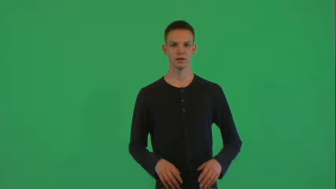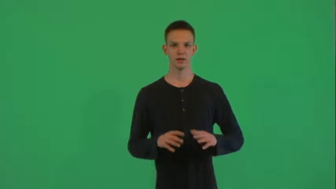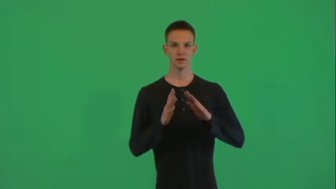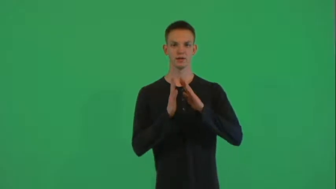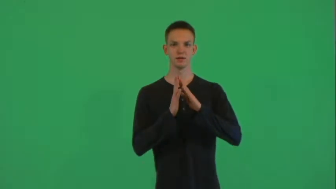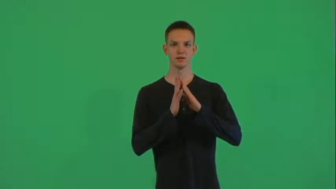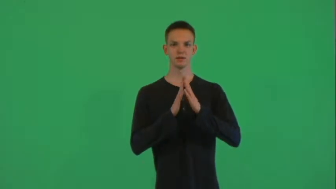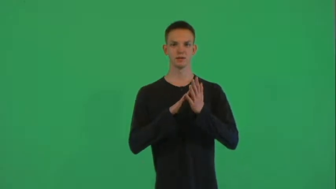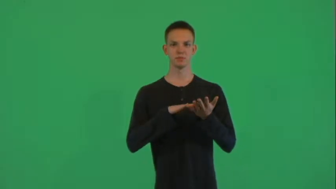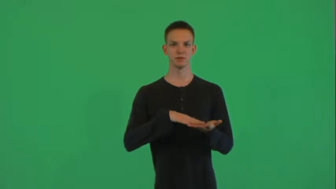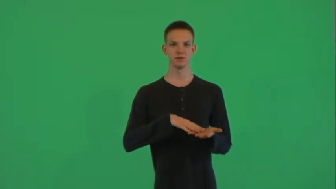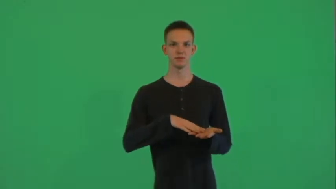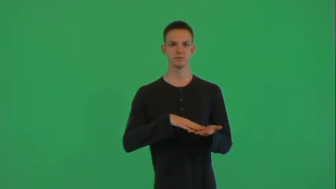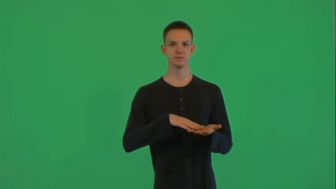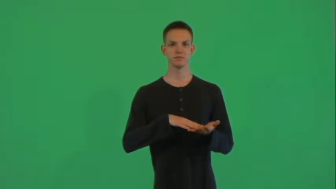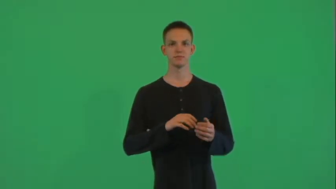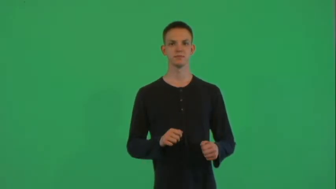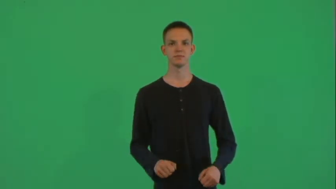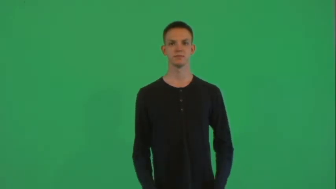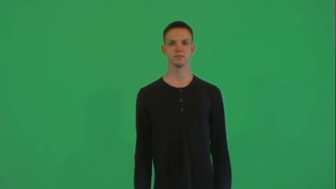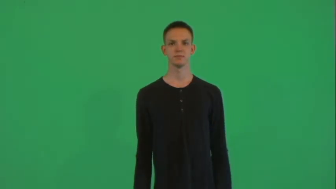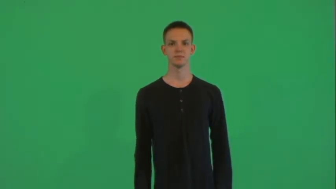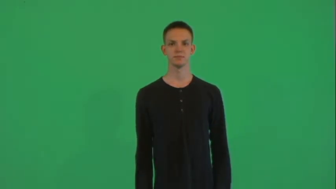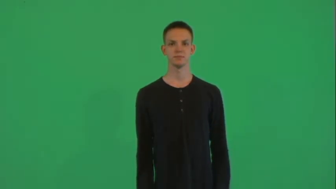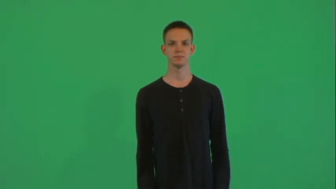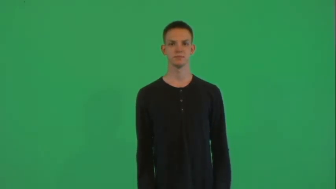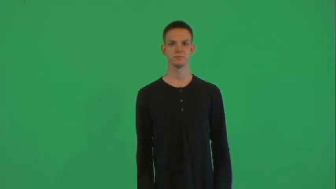zabytek